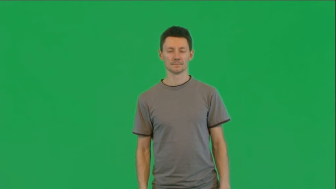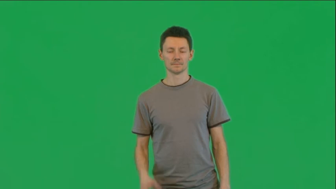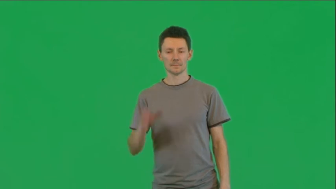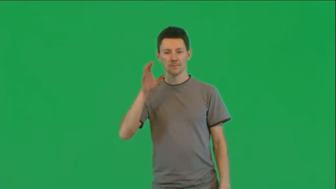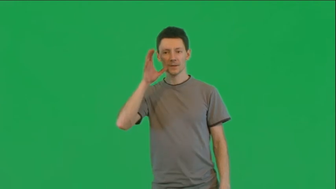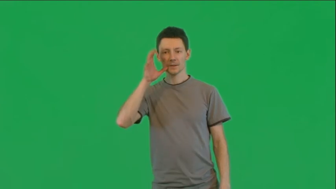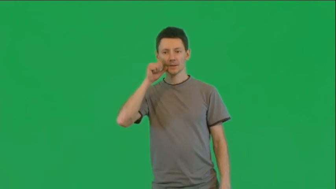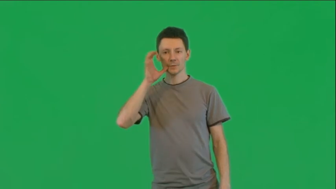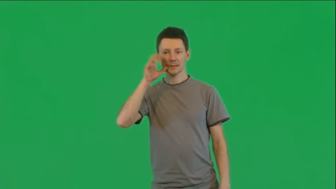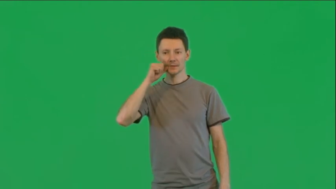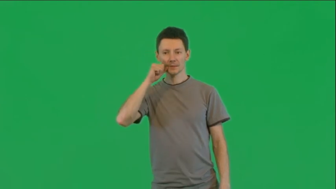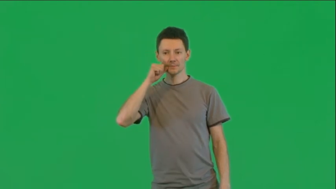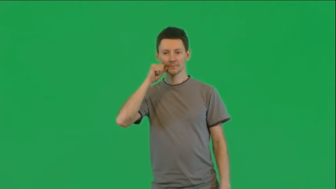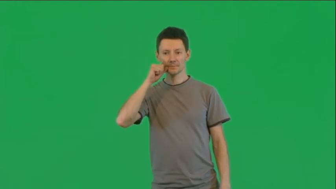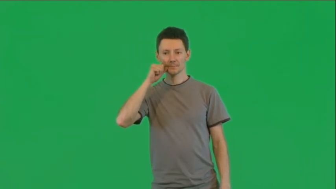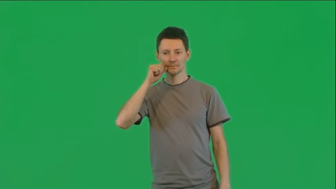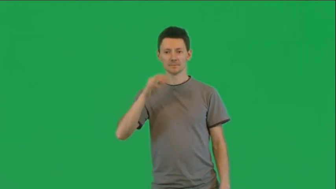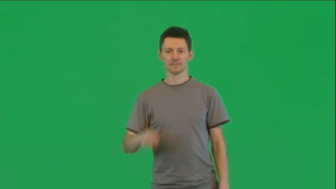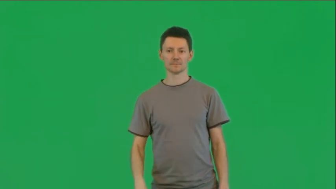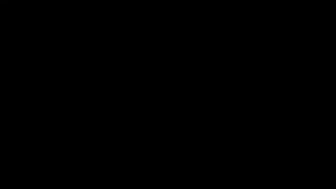kiełbasa